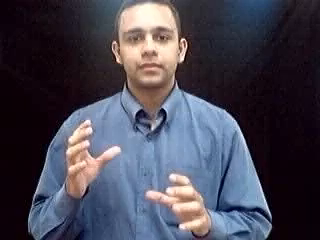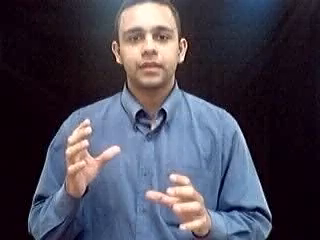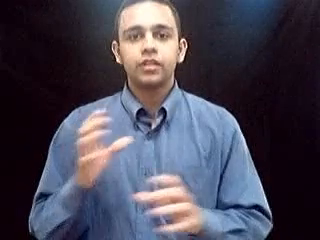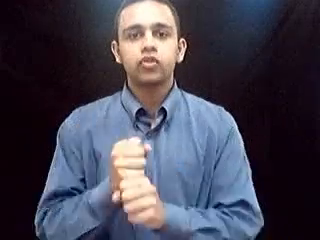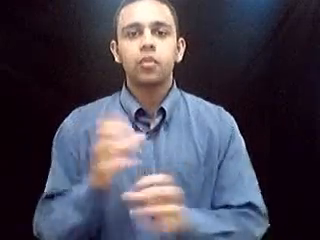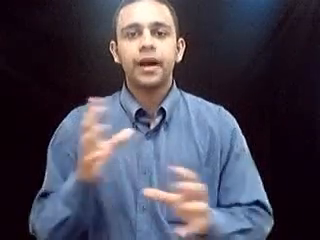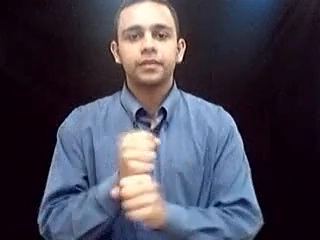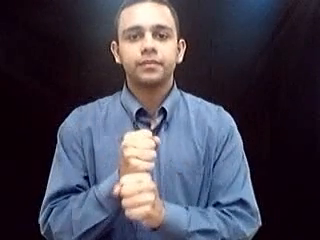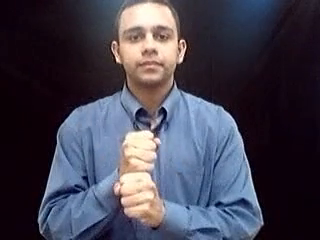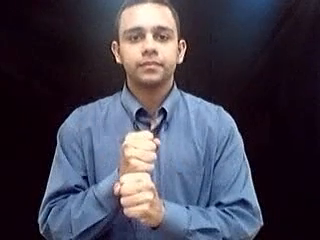somar